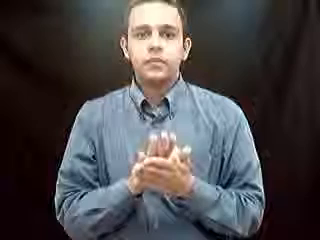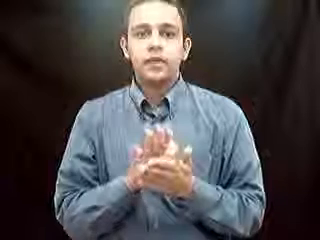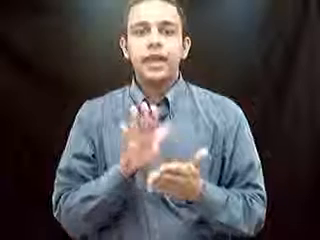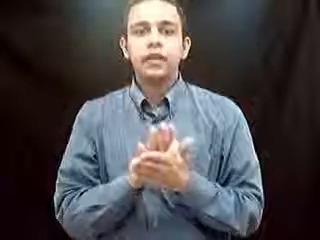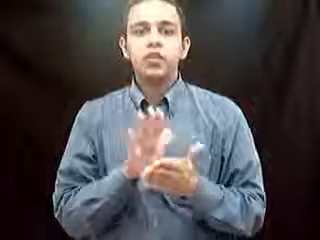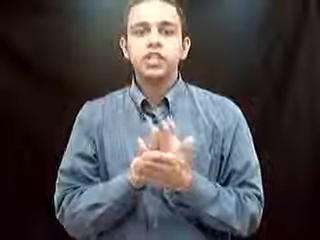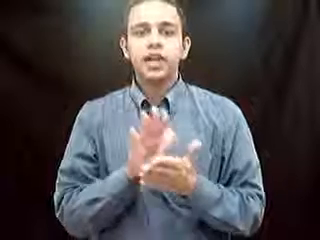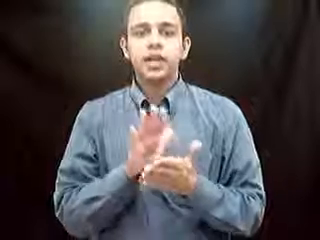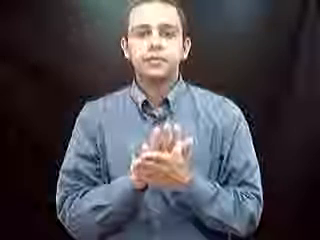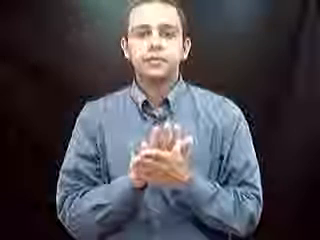elogiar